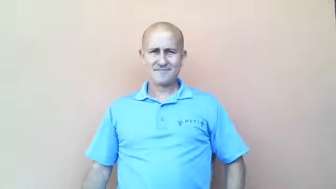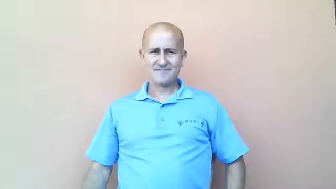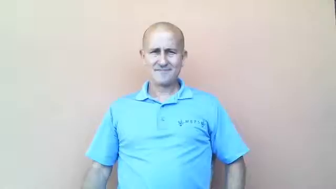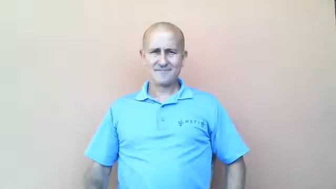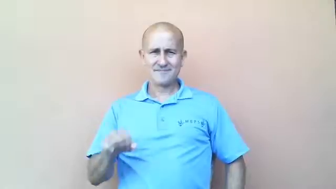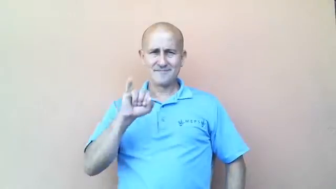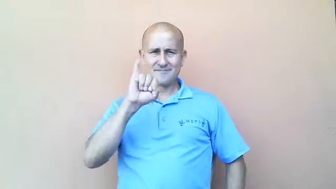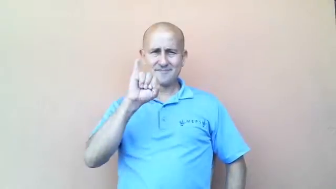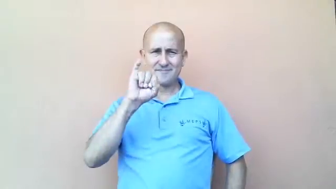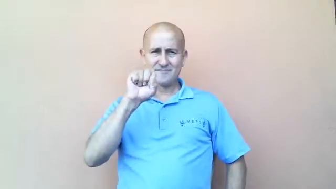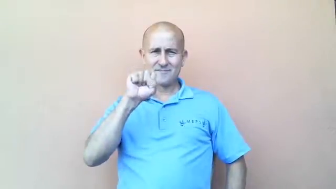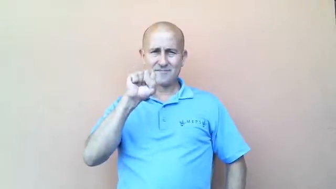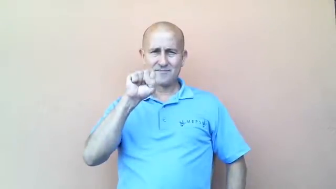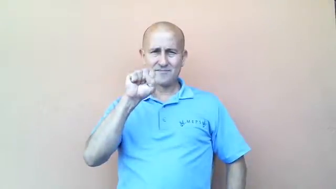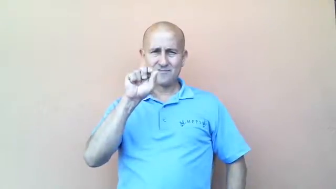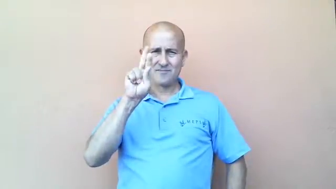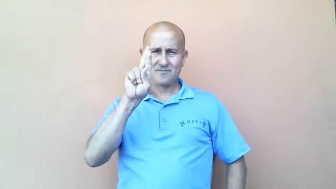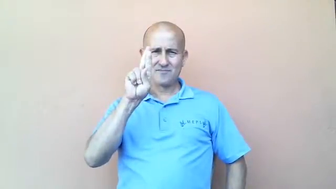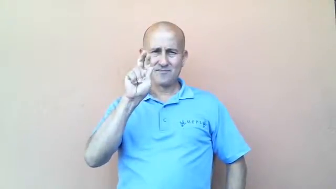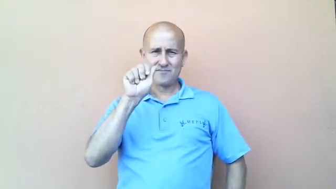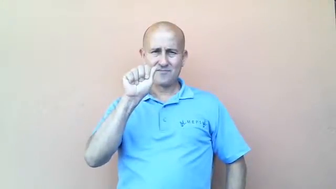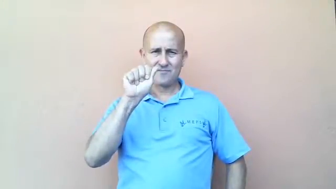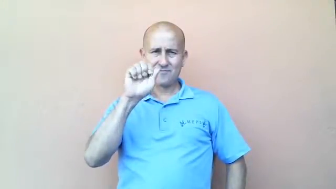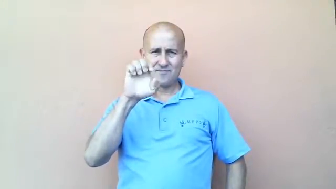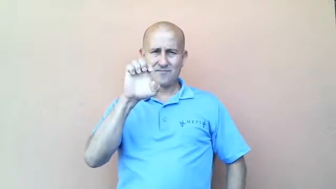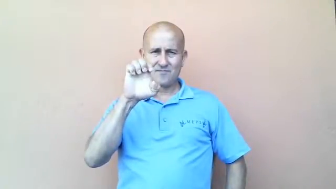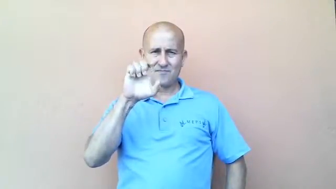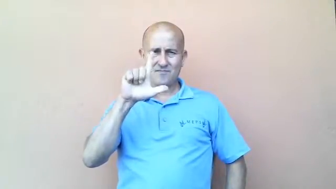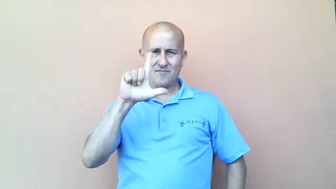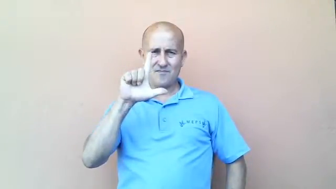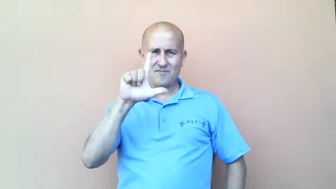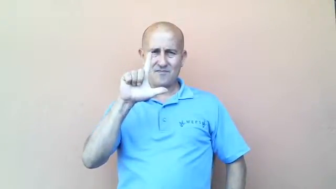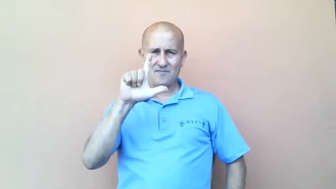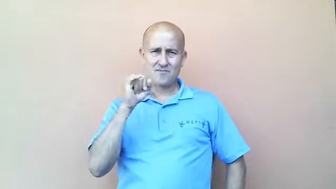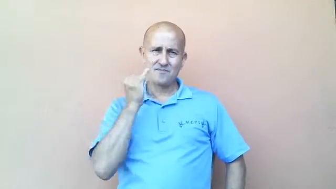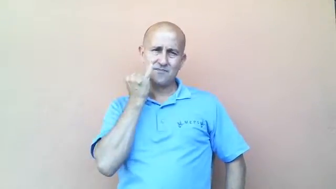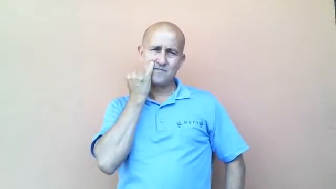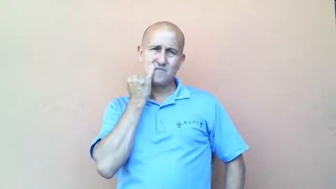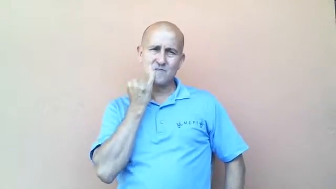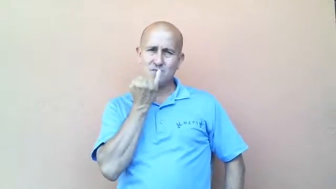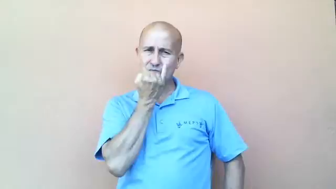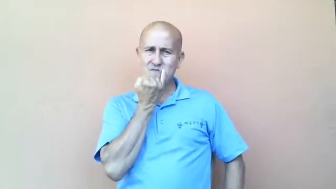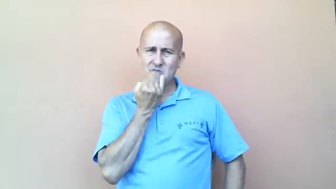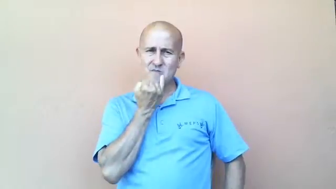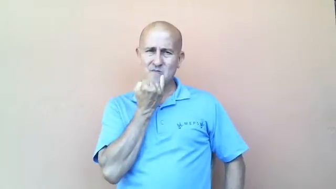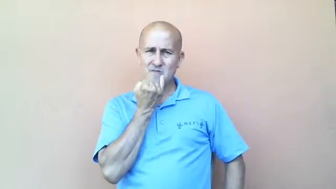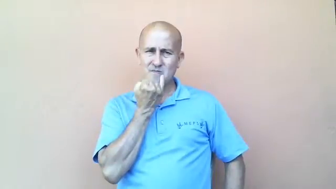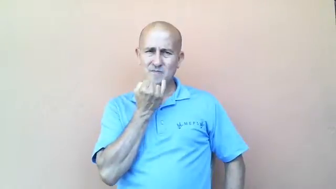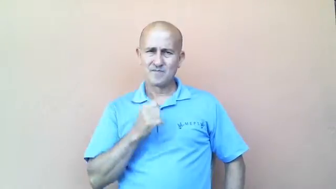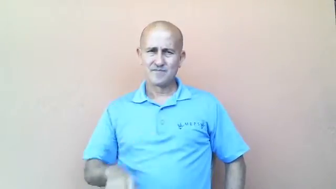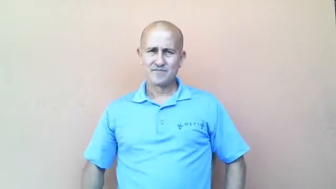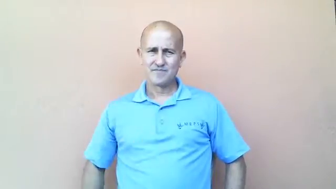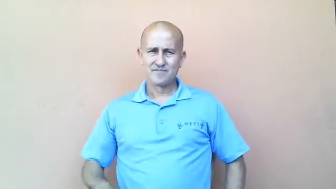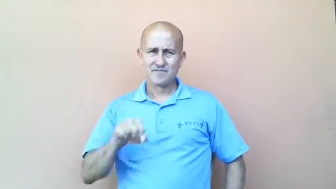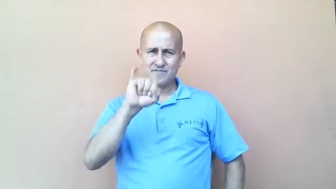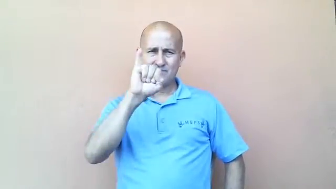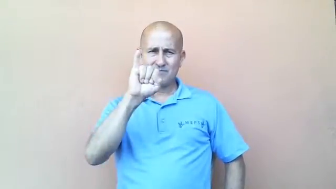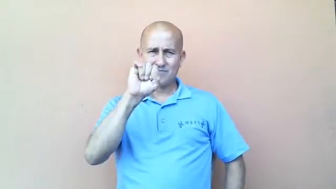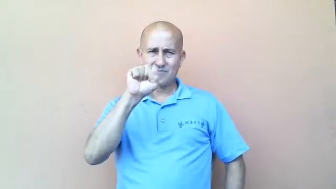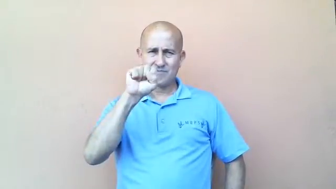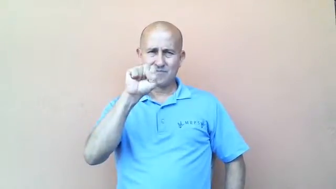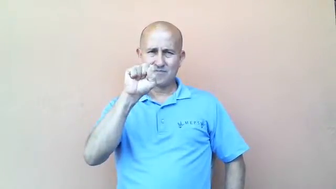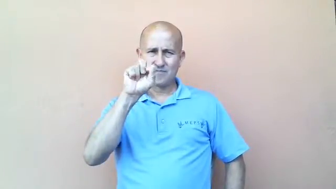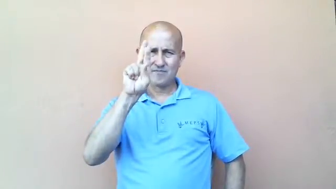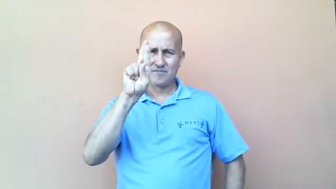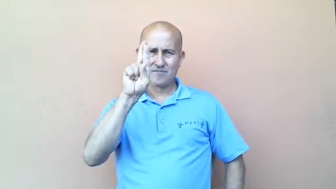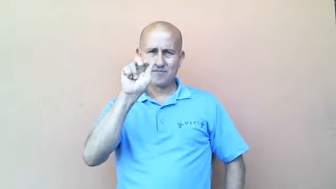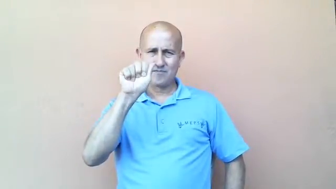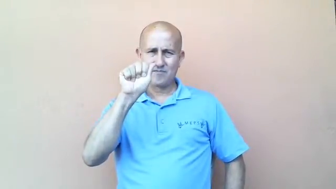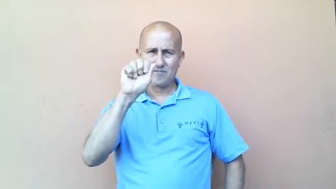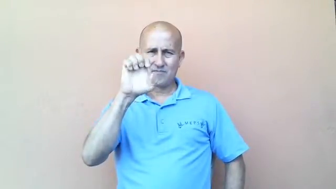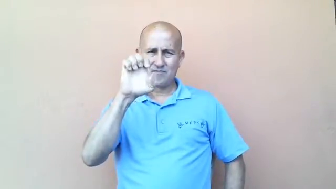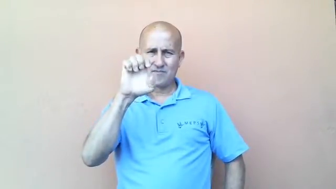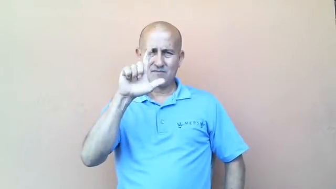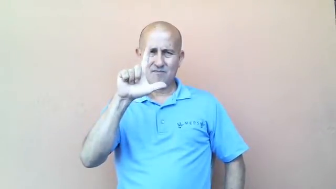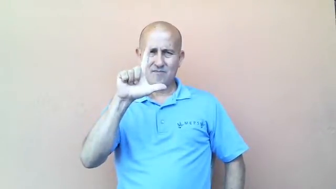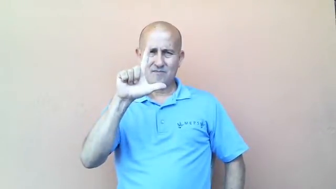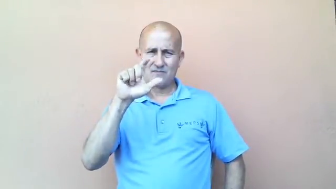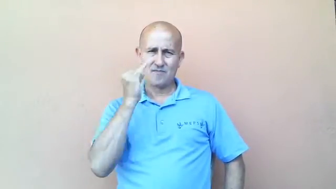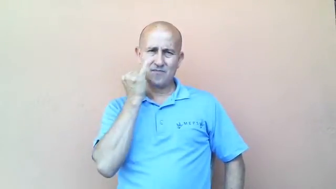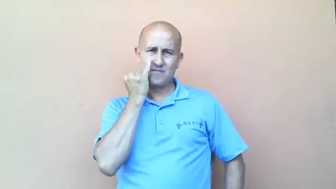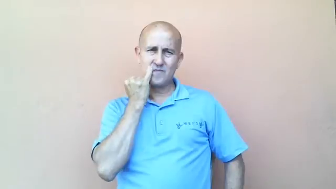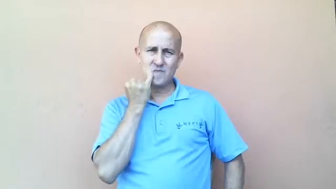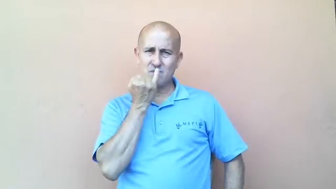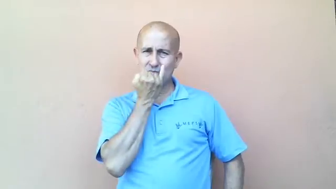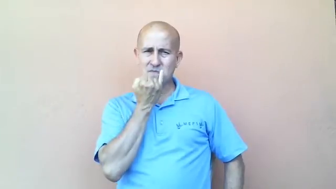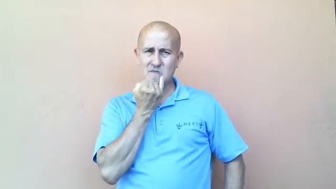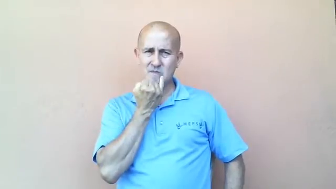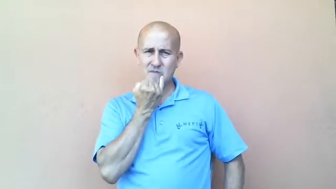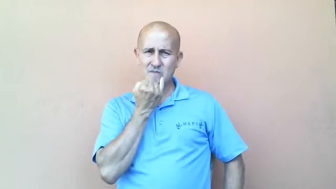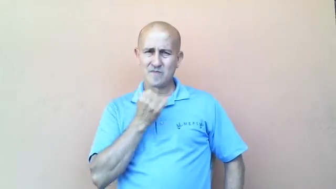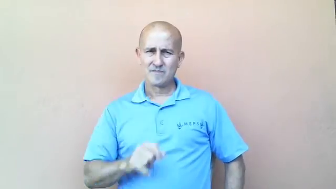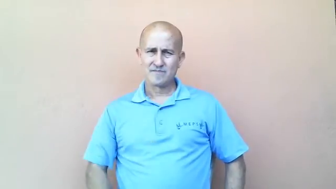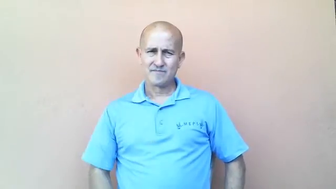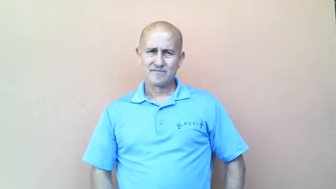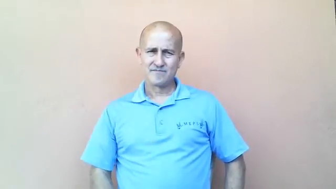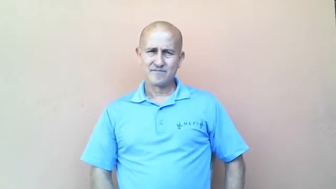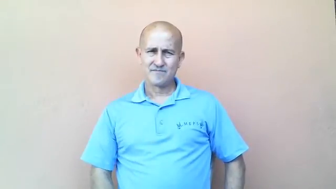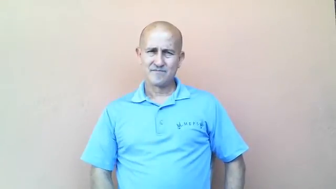Israel